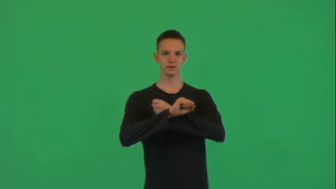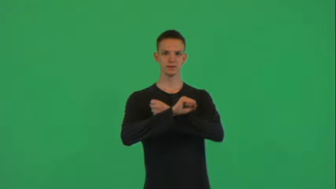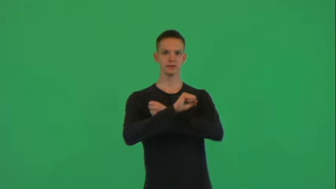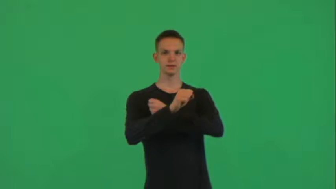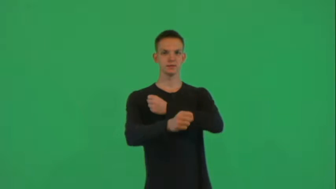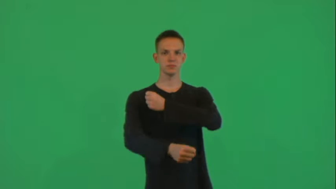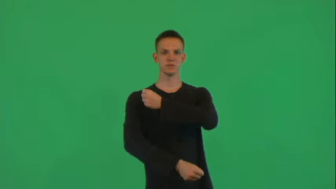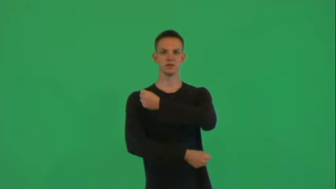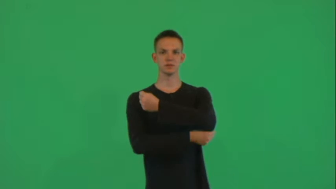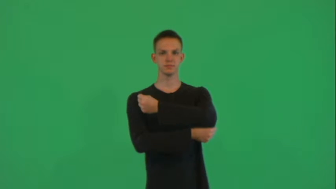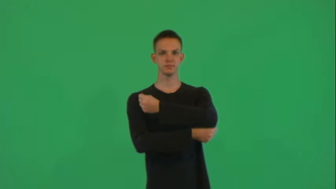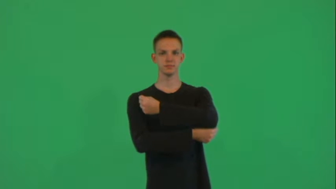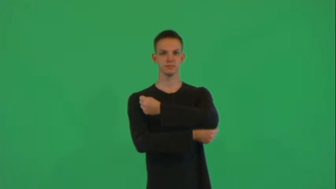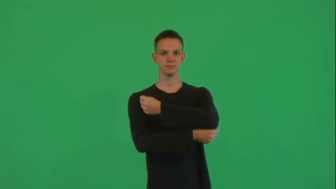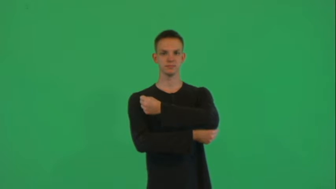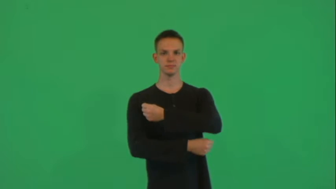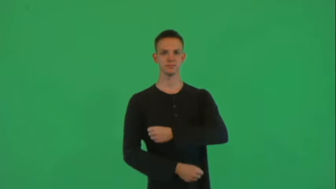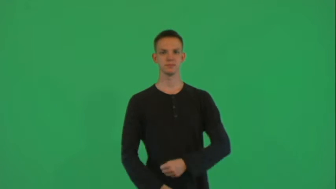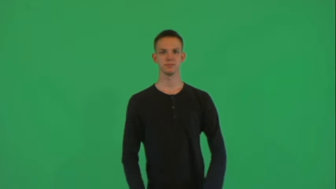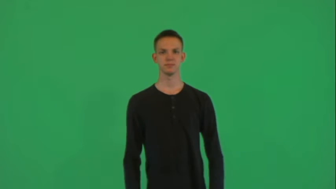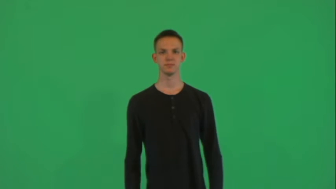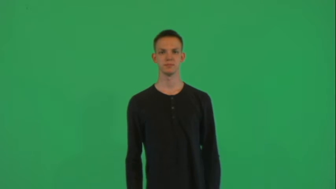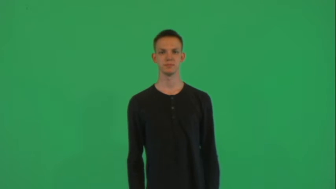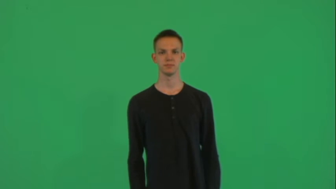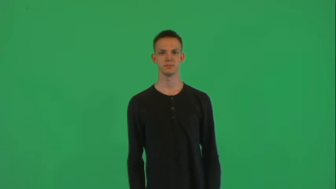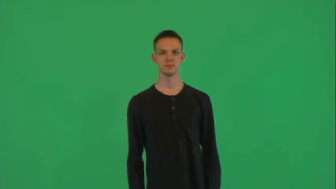zastępować